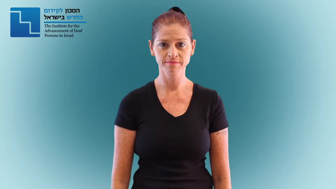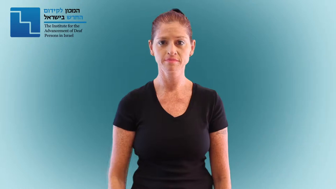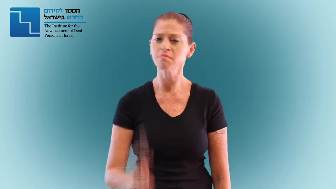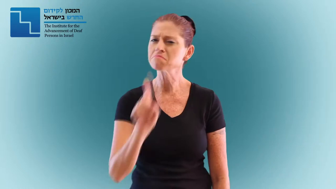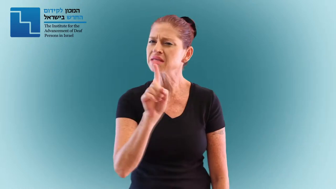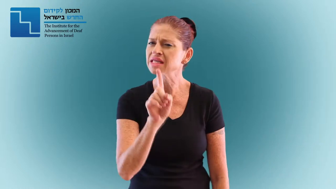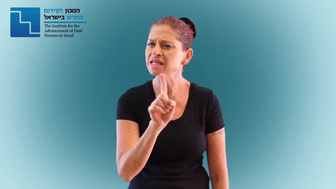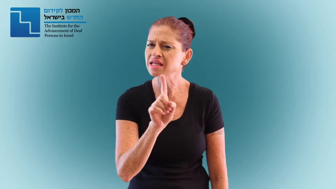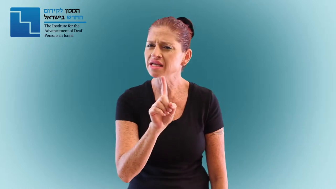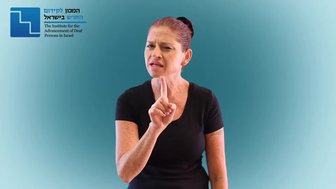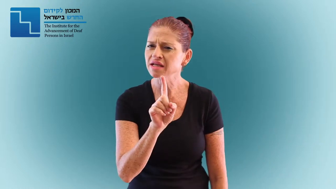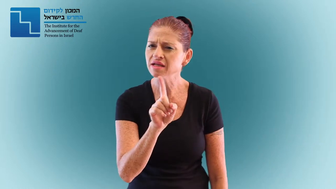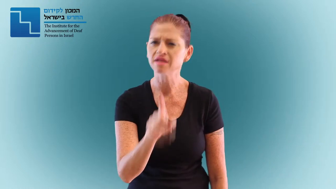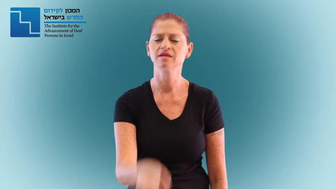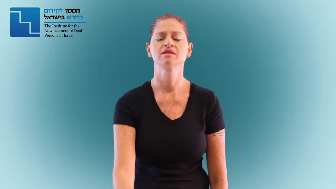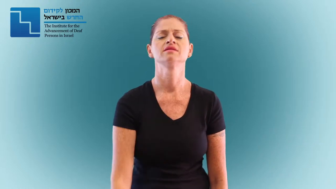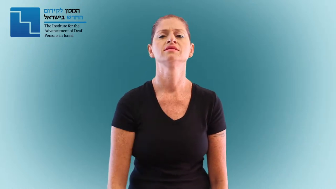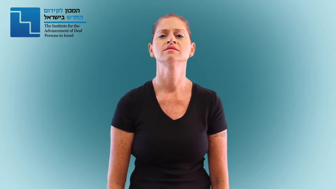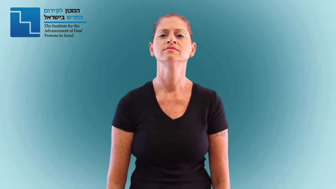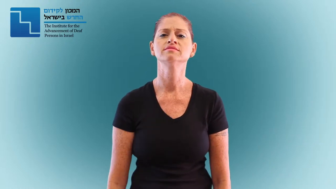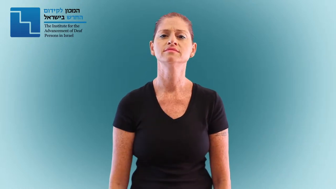מי